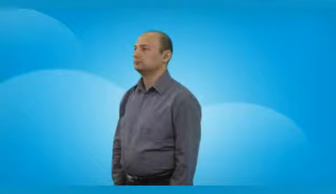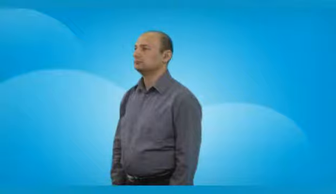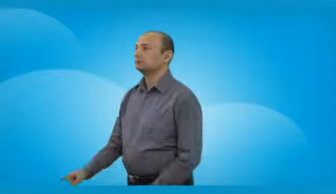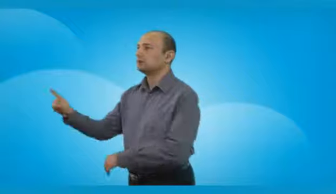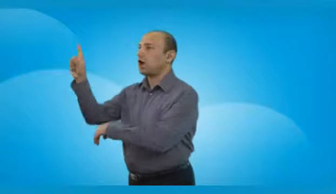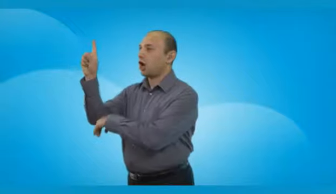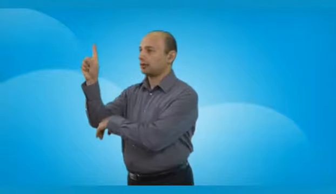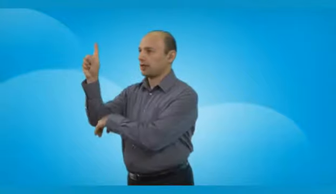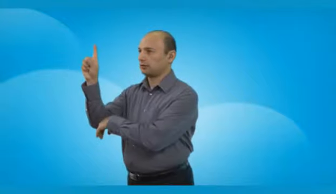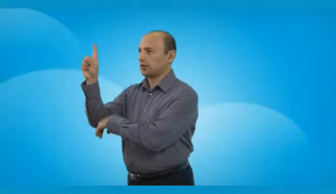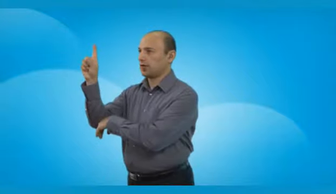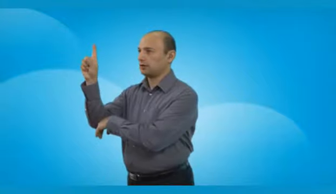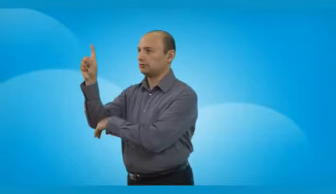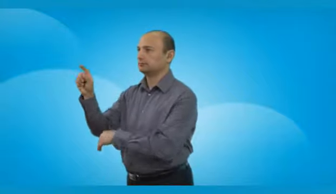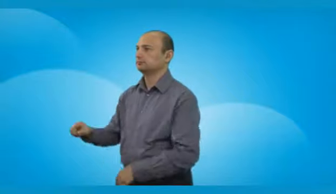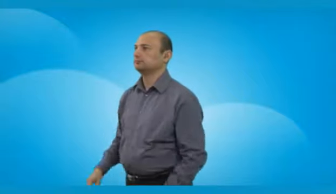Antenna